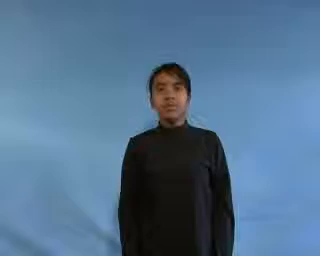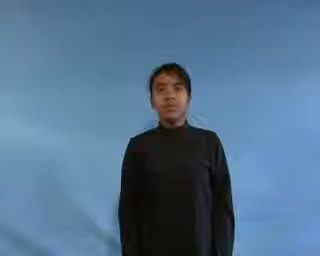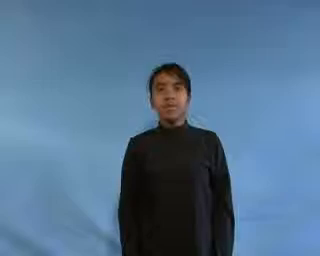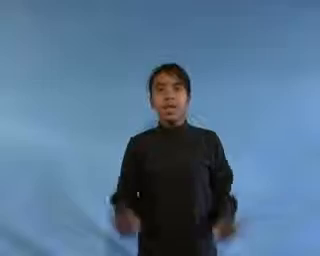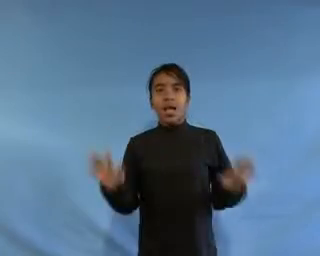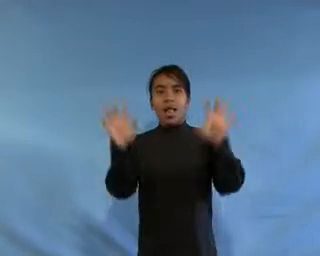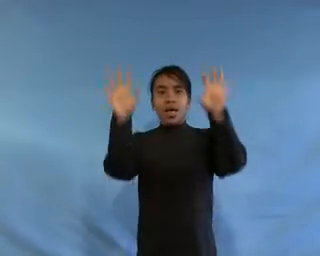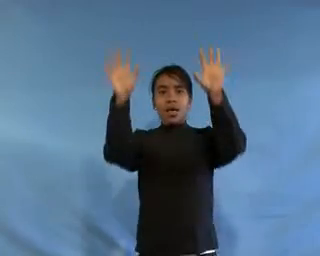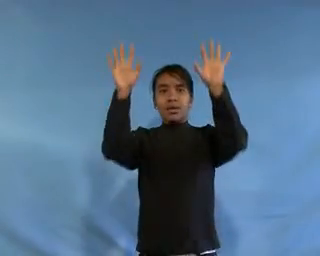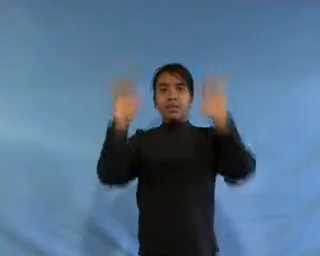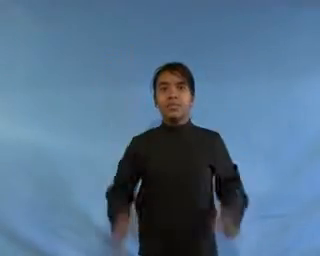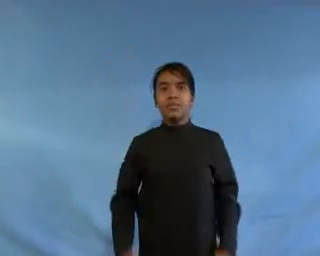hala